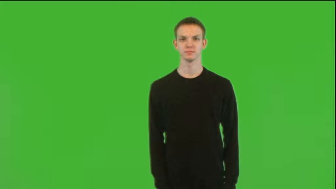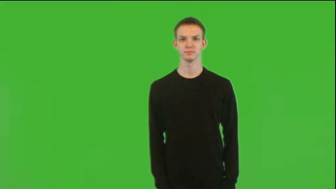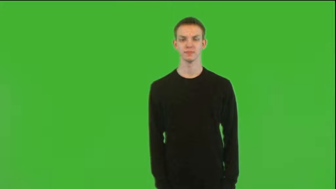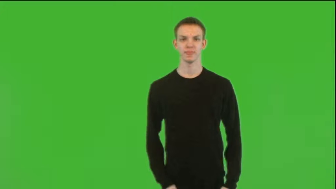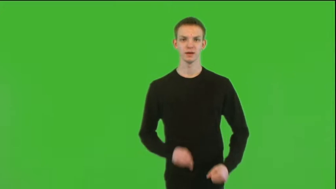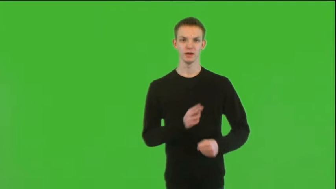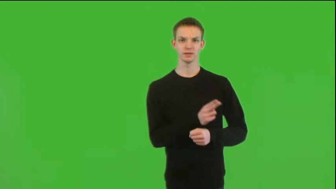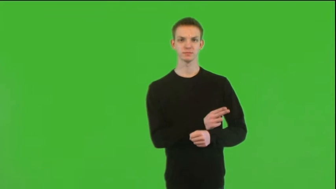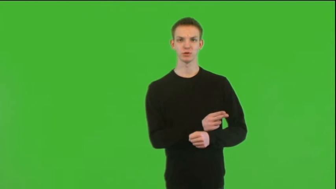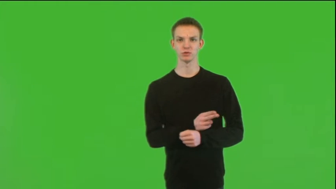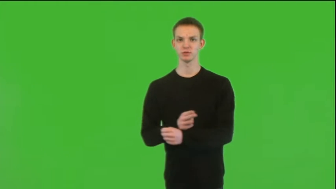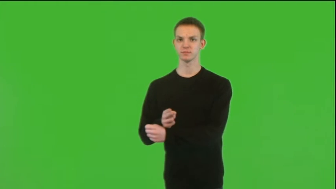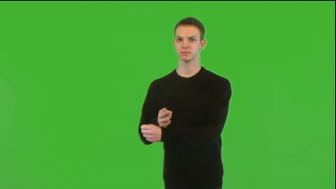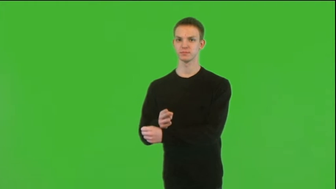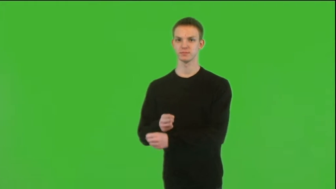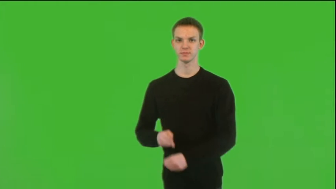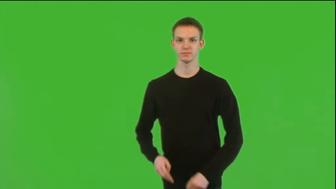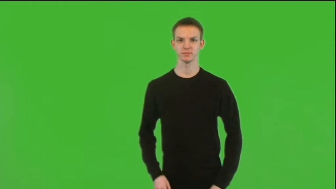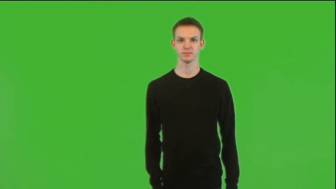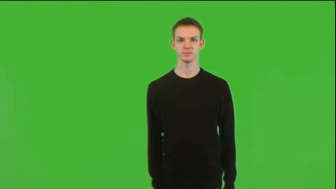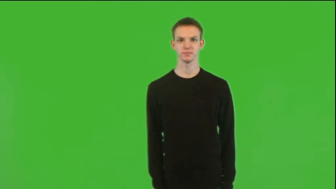zbroić